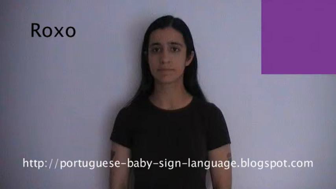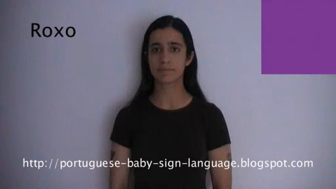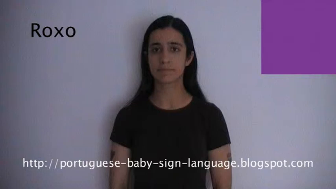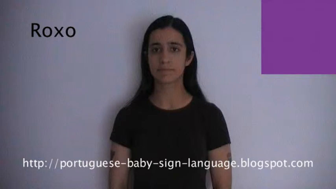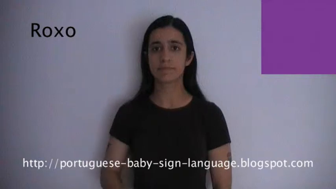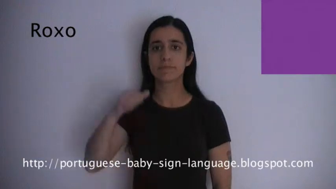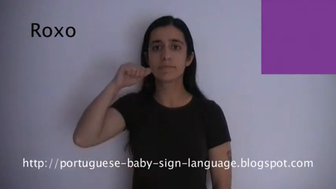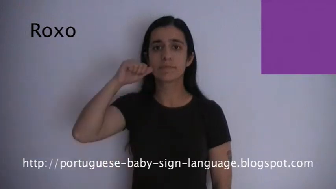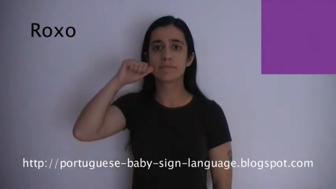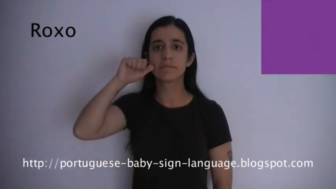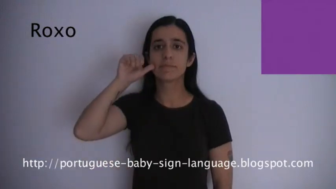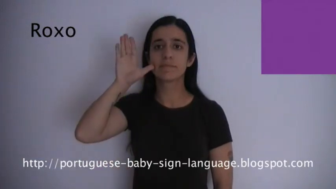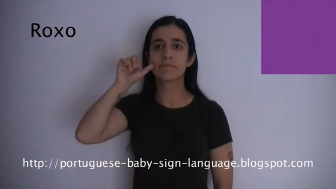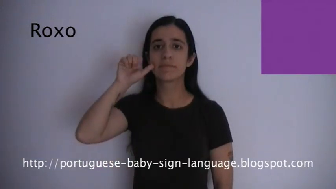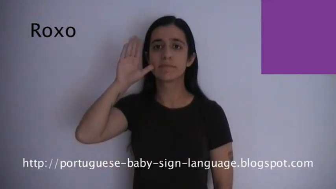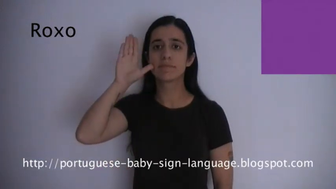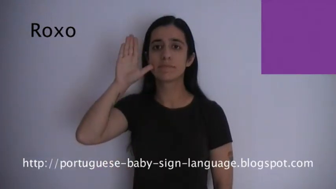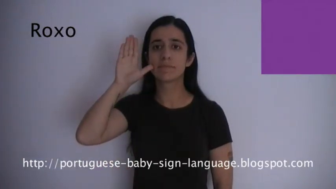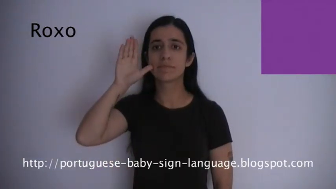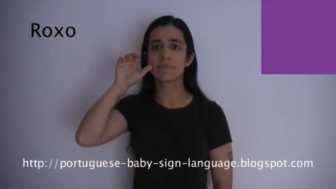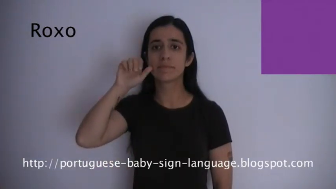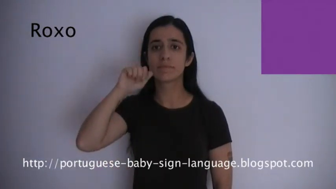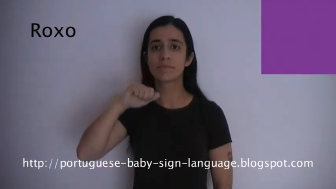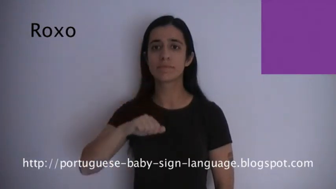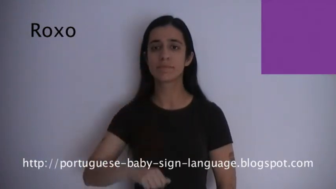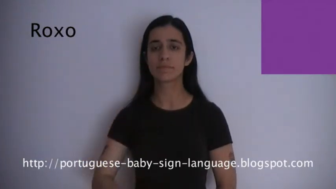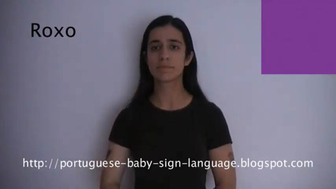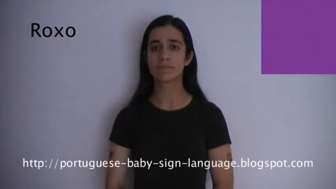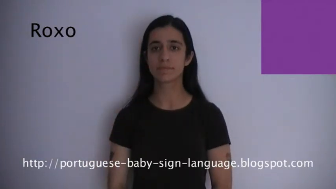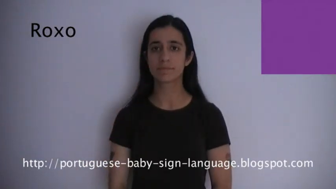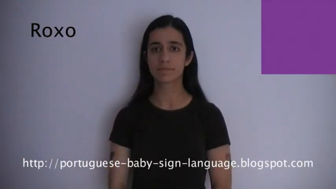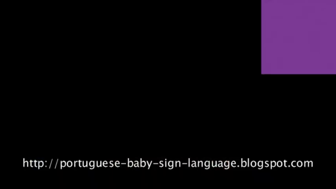roxo